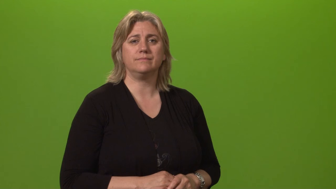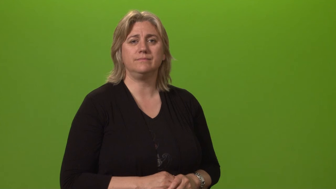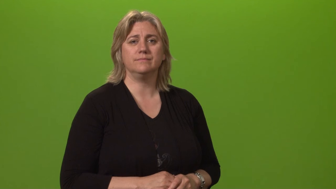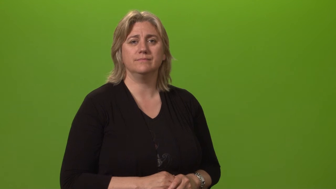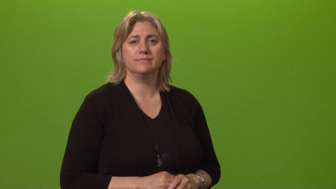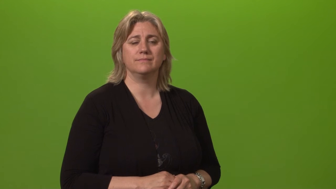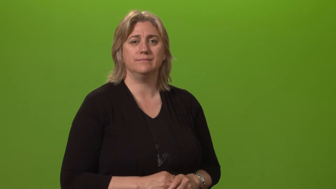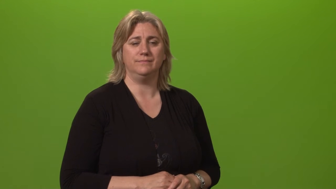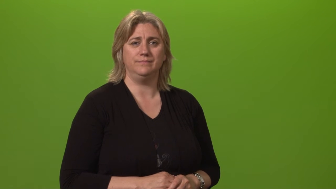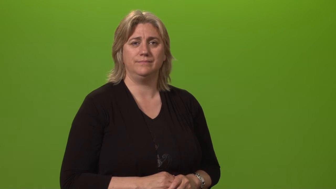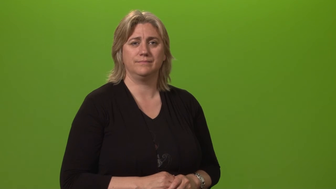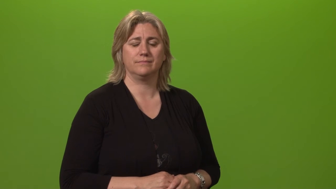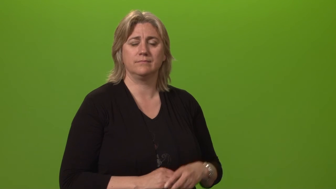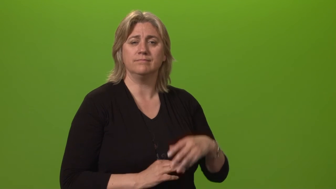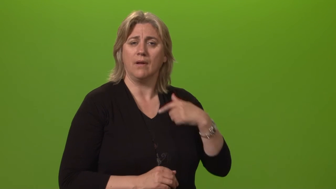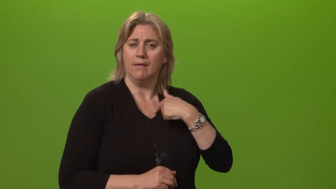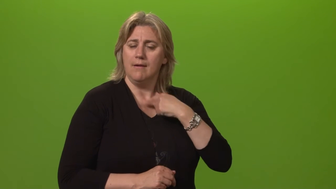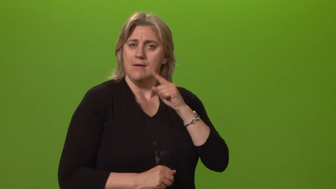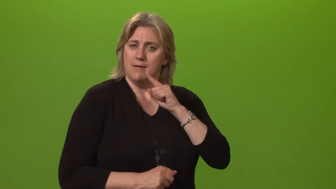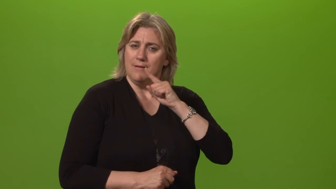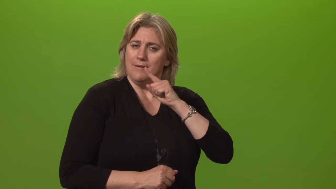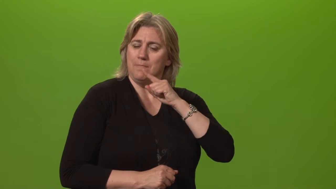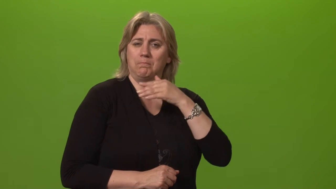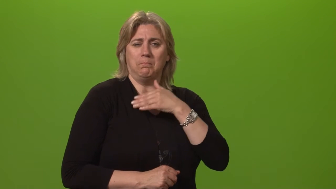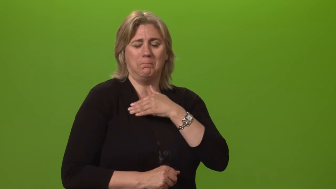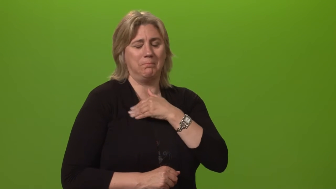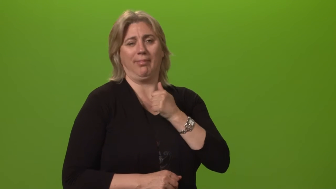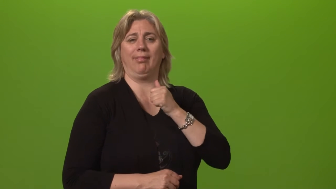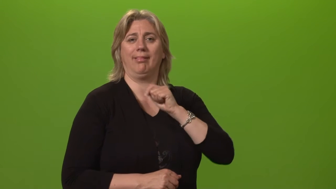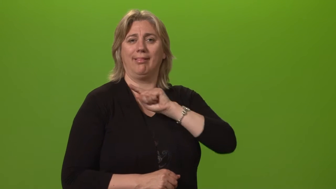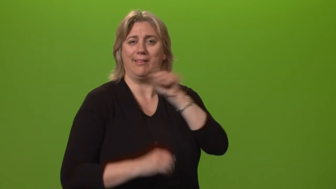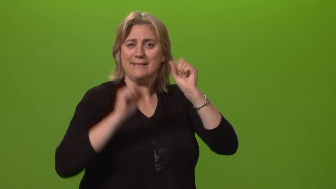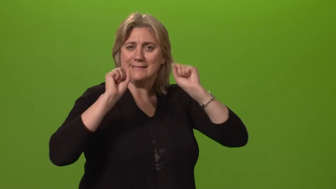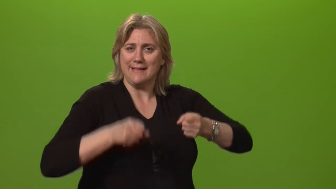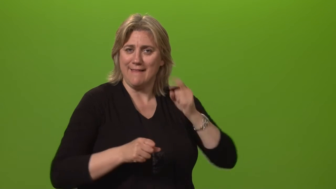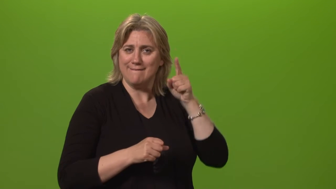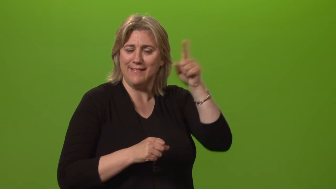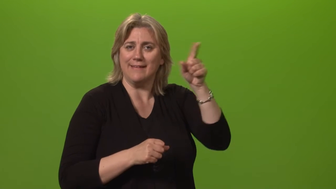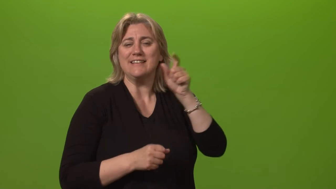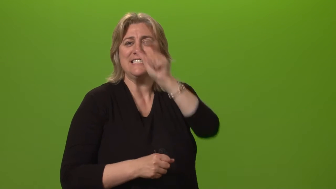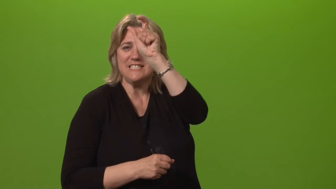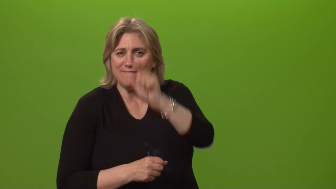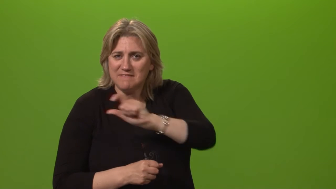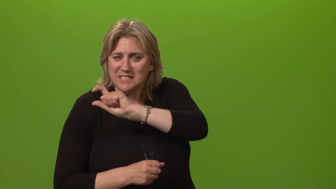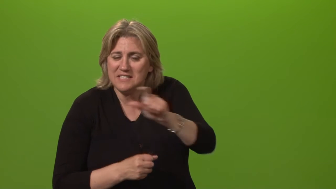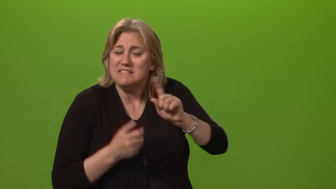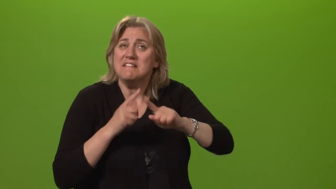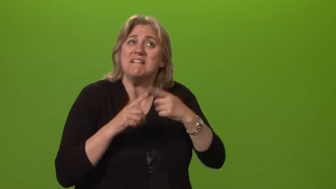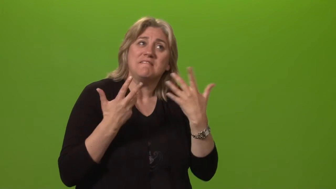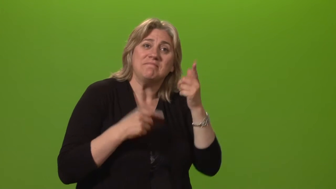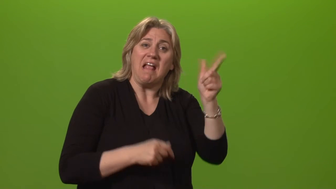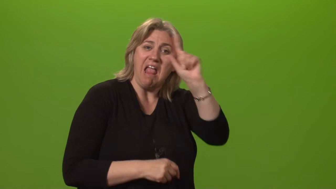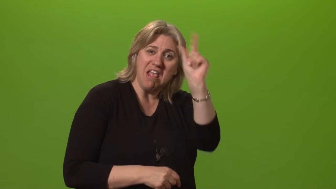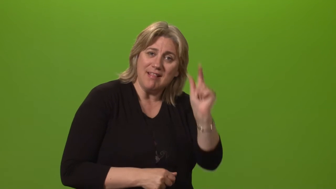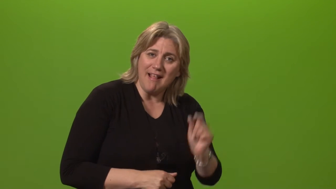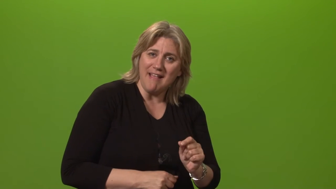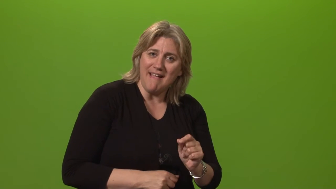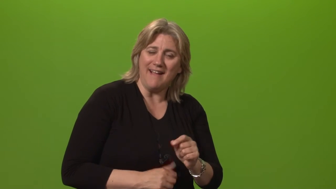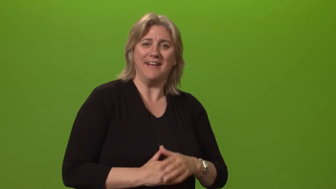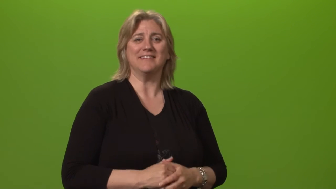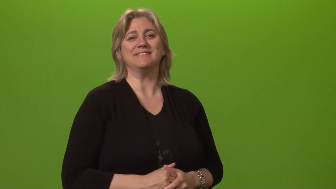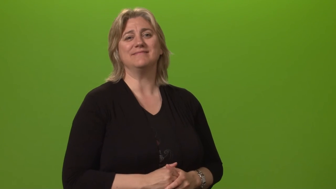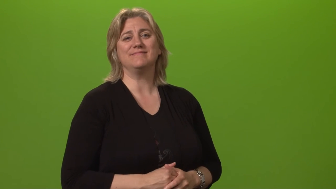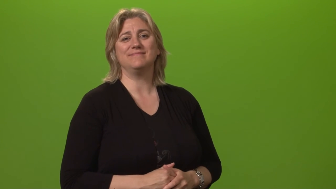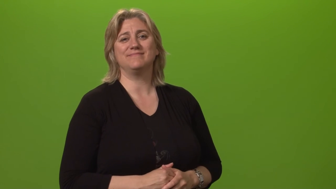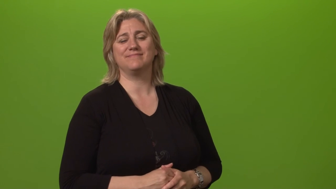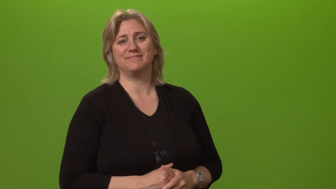Hef síendurtekið sagt að mig langaði í skíðaferðalag til Sviss eða Ítalíu